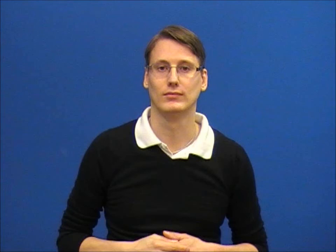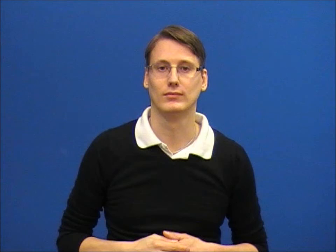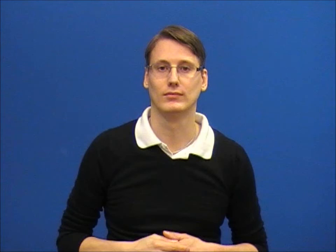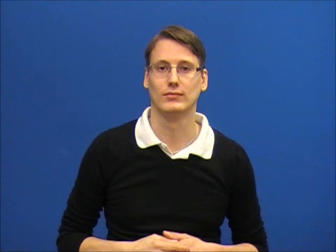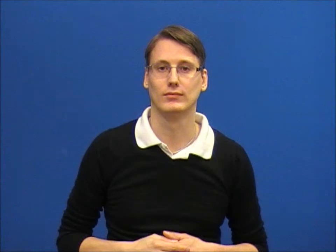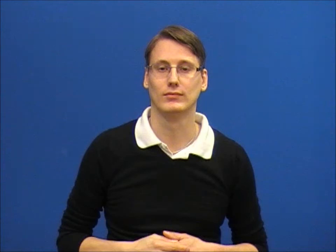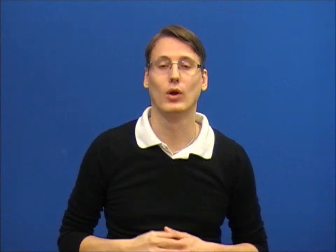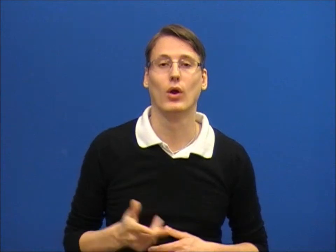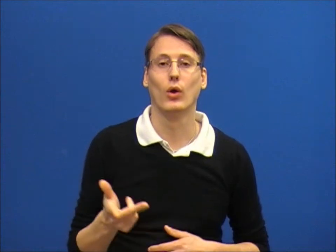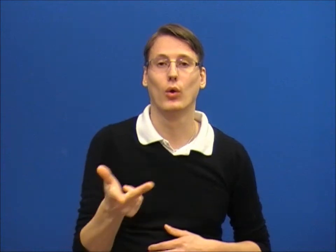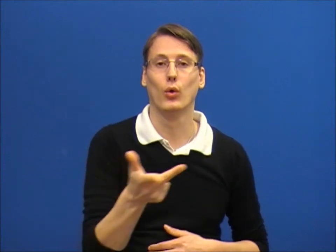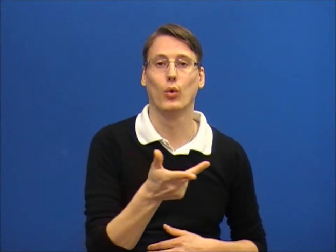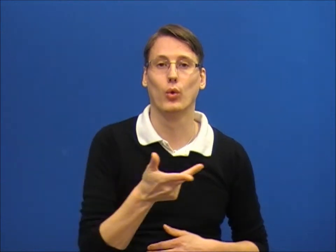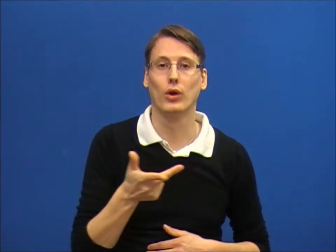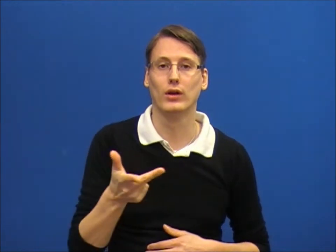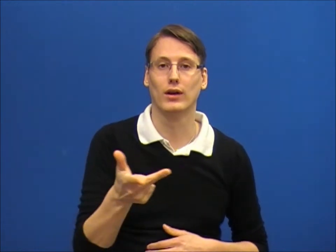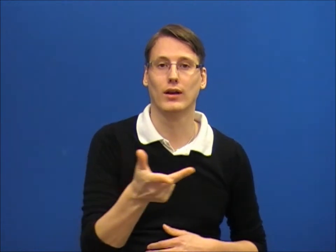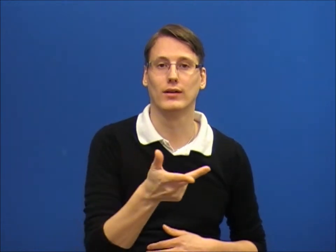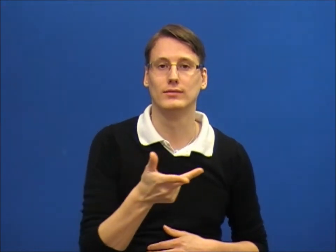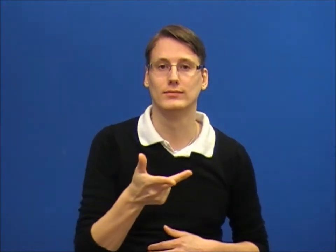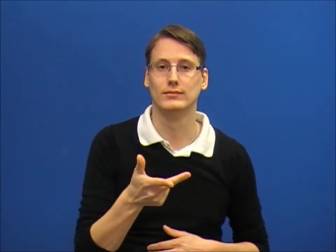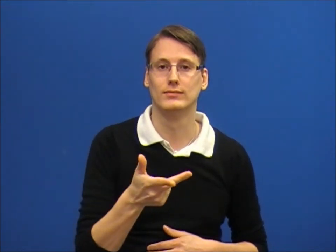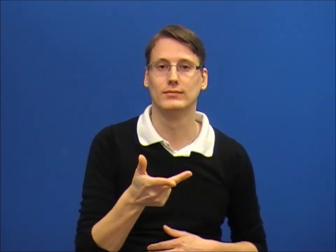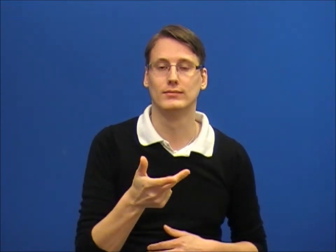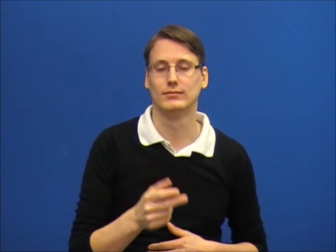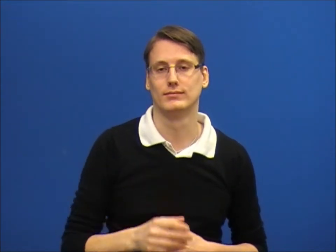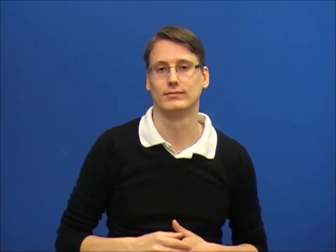KONJAK